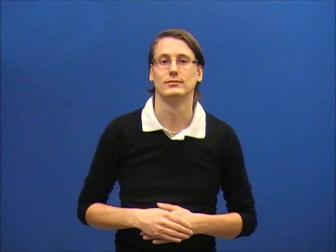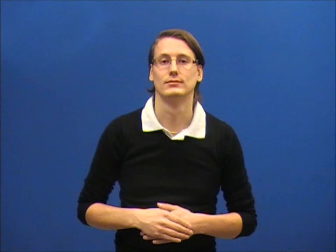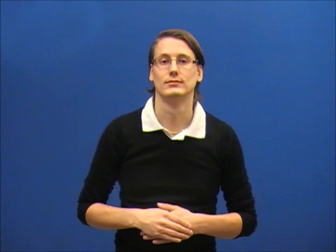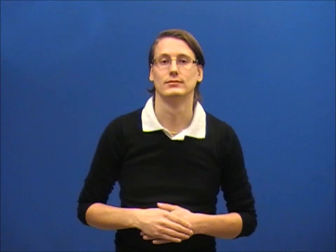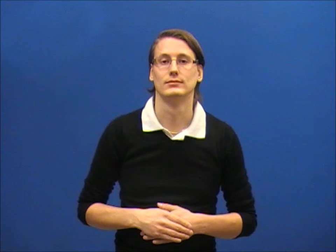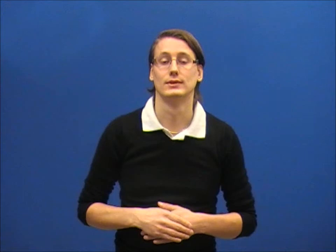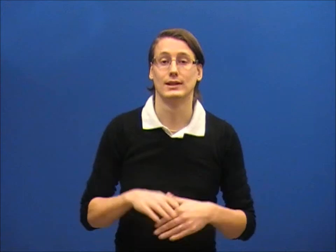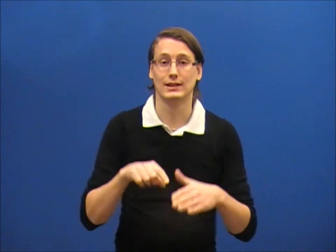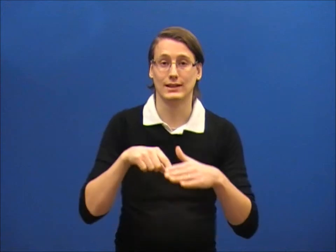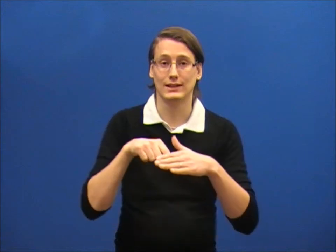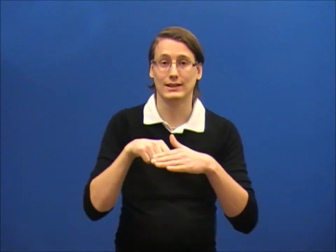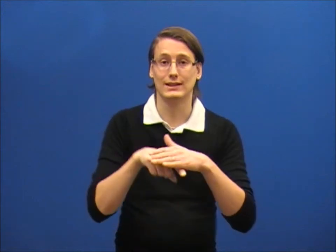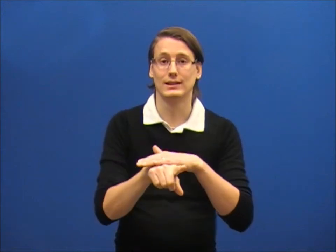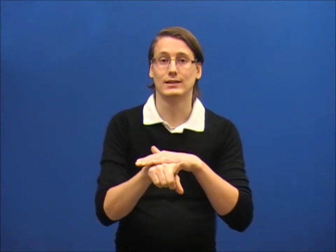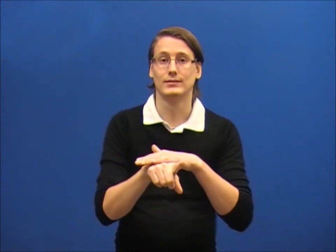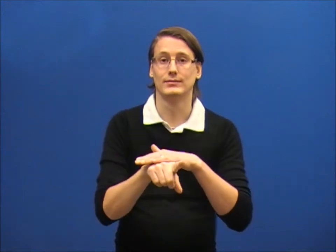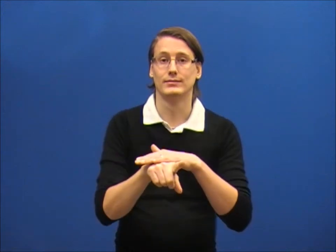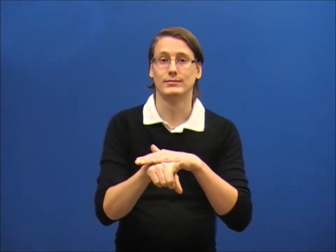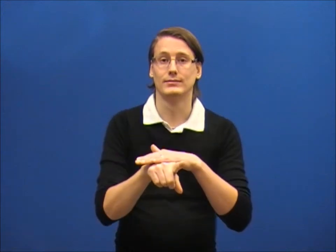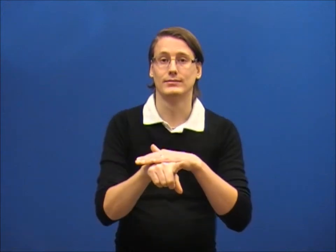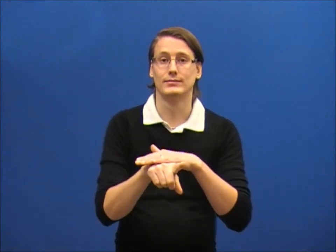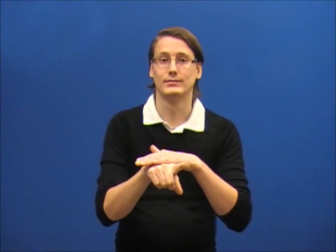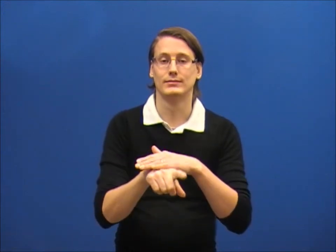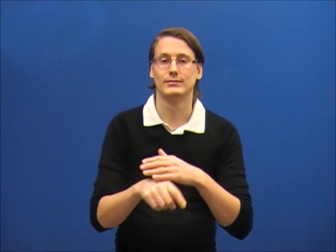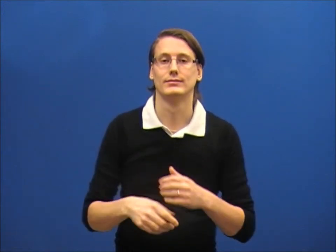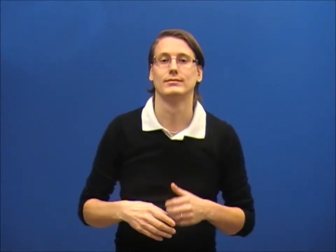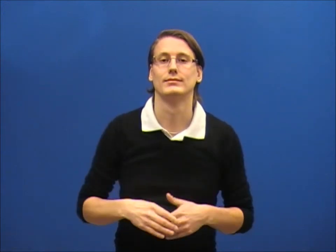IN